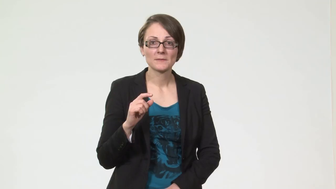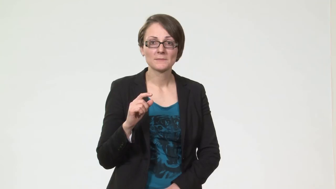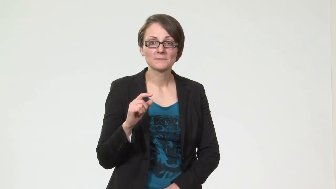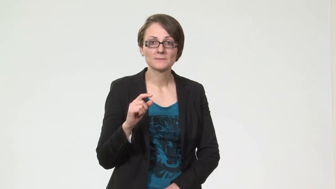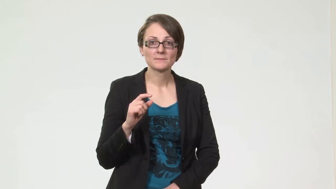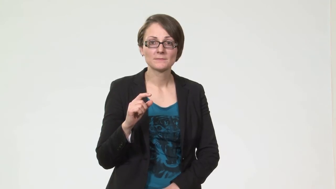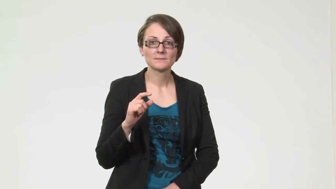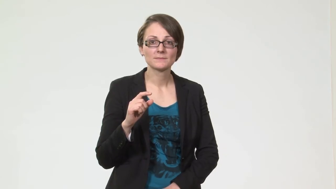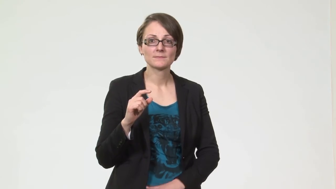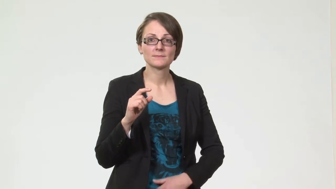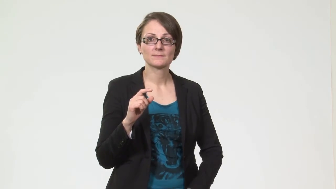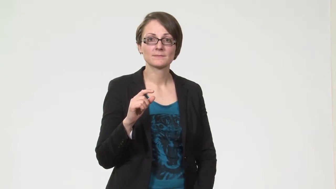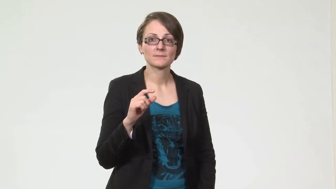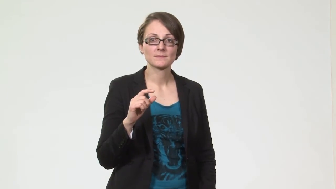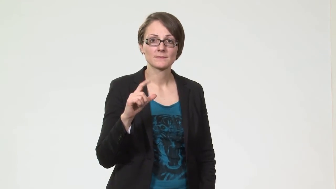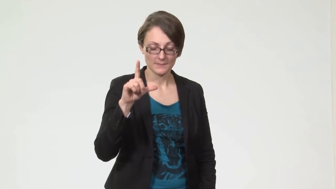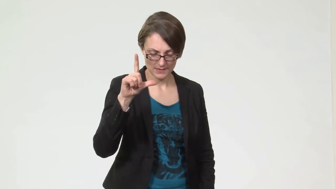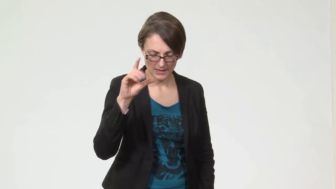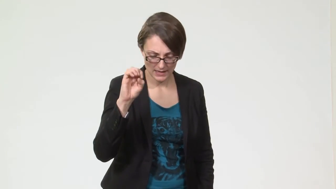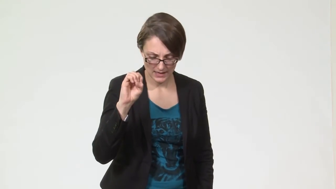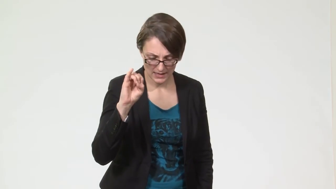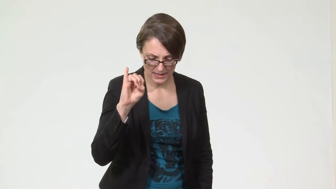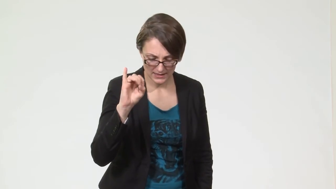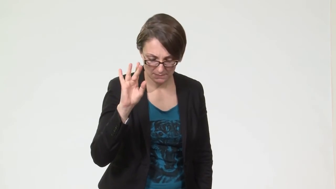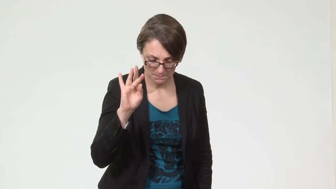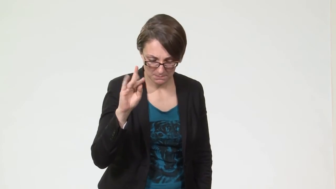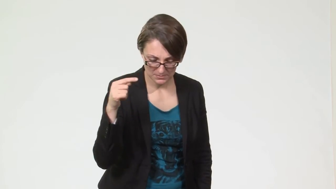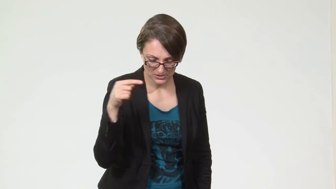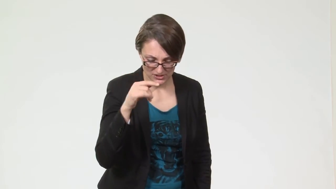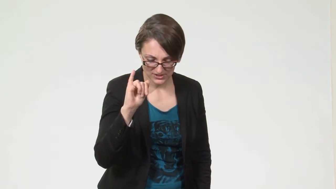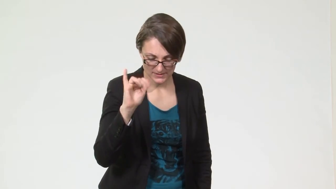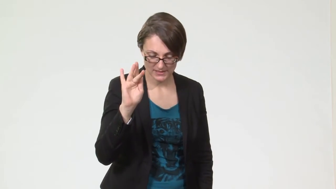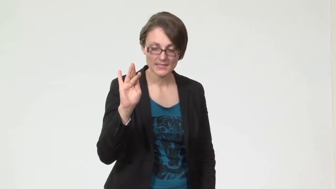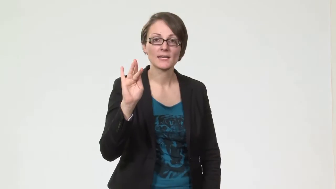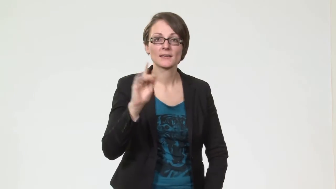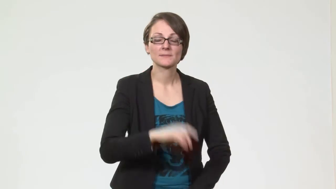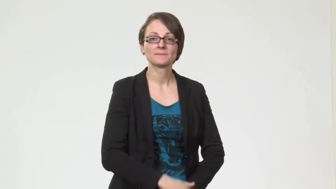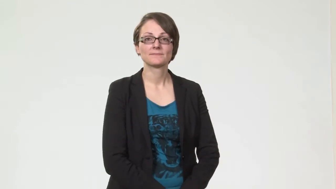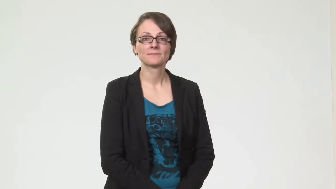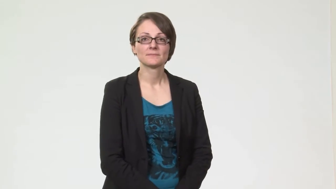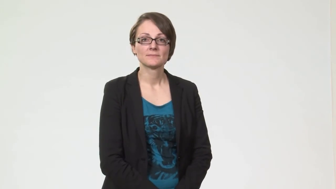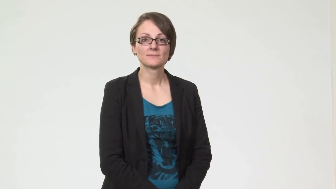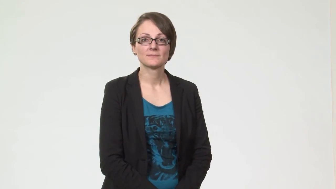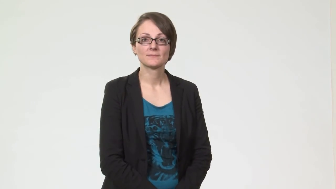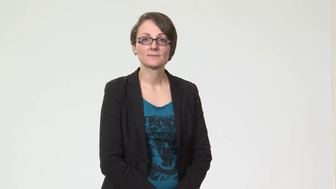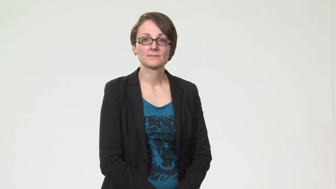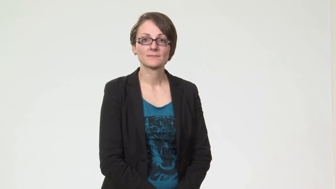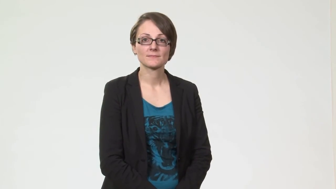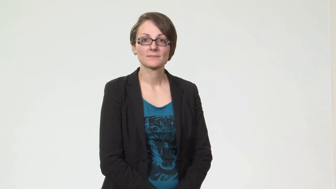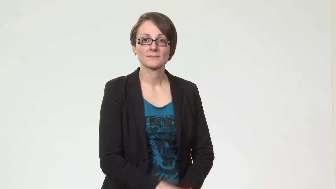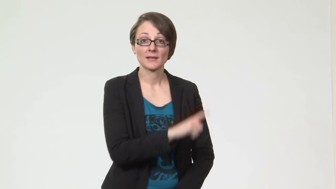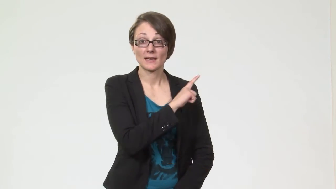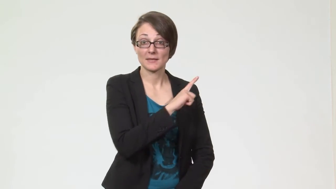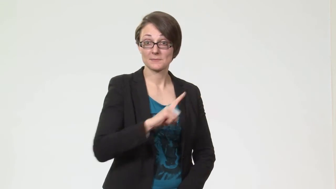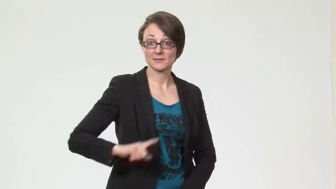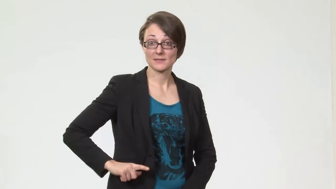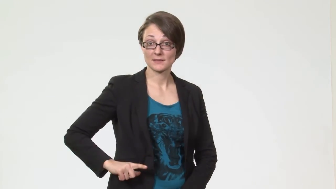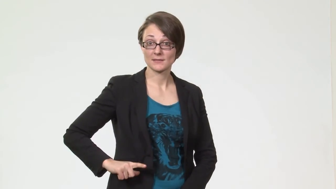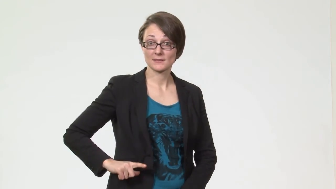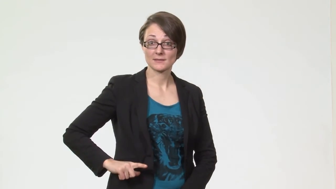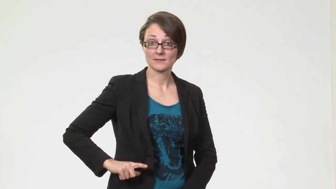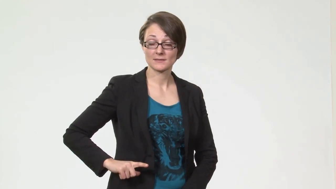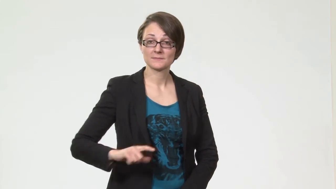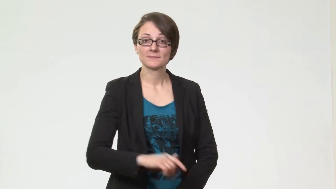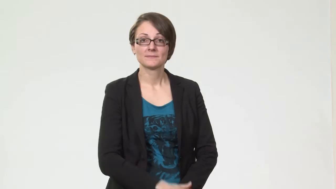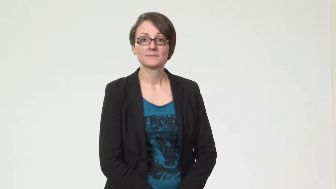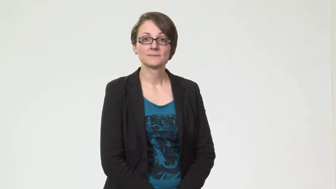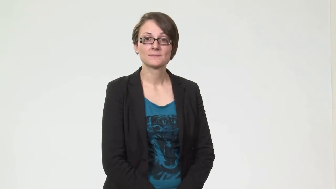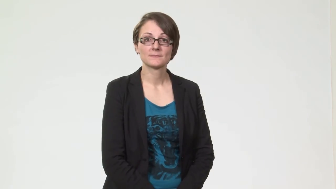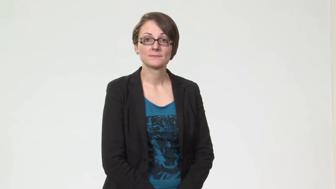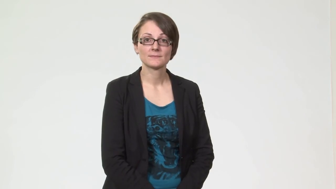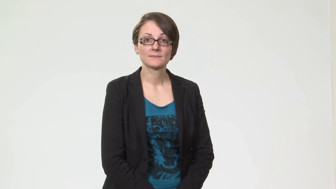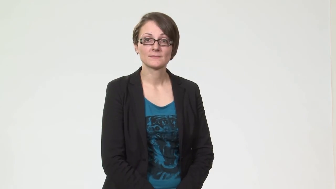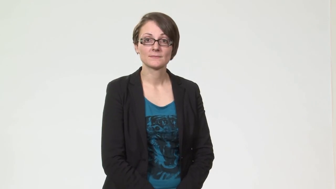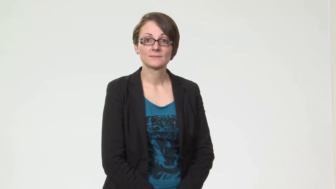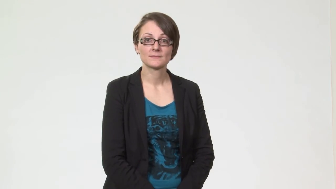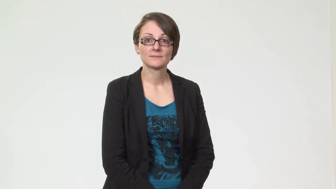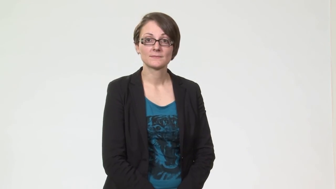Leipzig